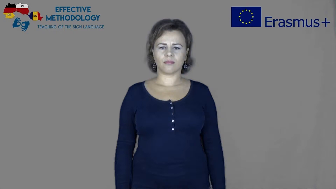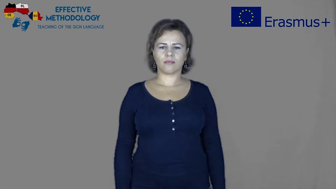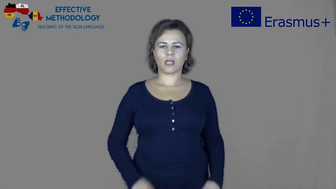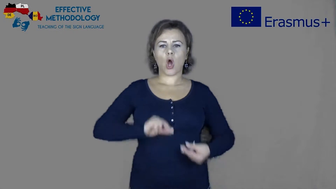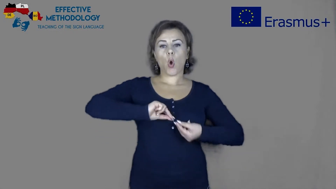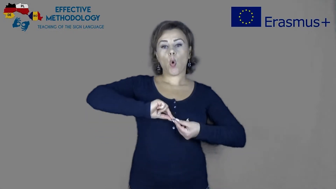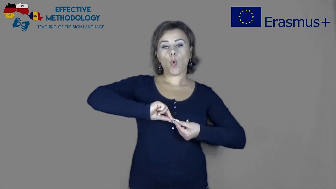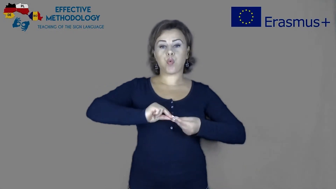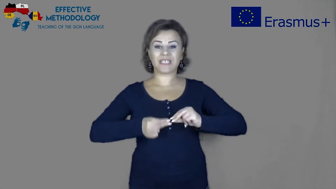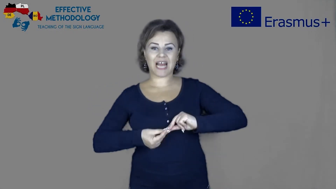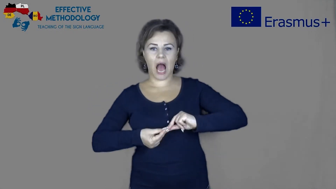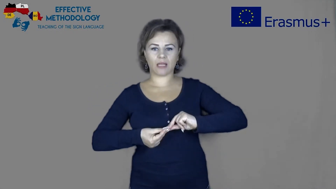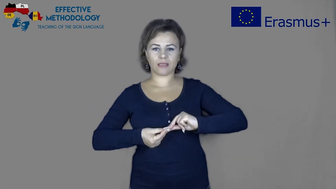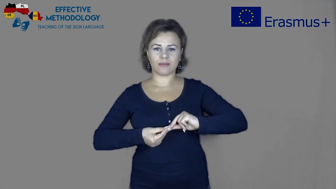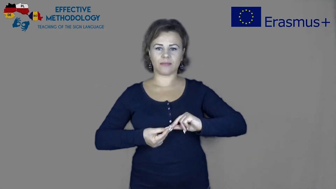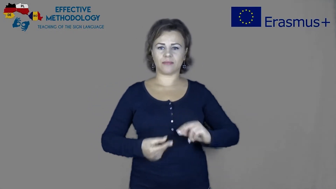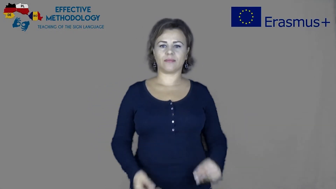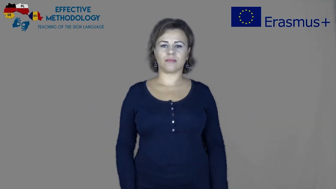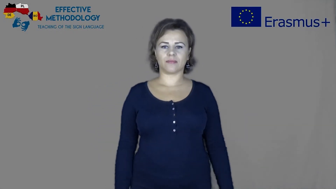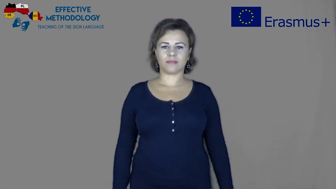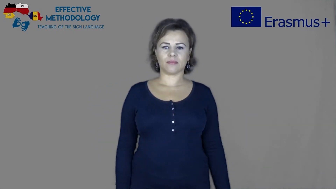Uscat